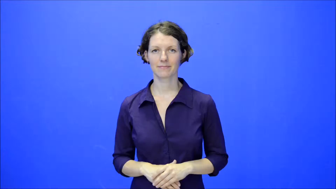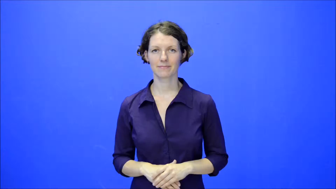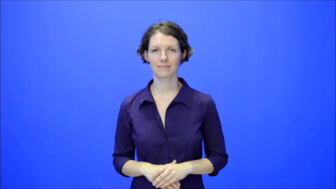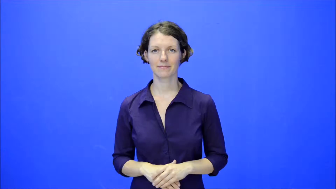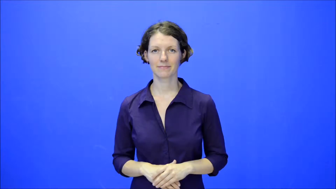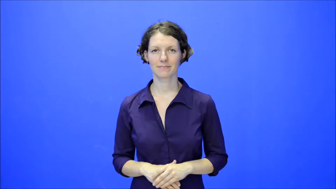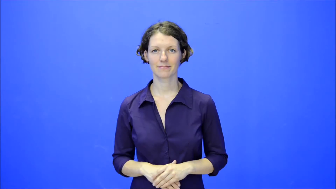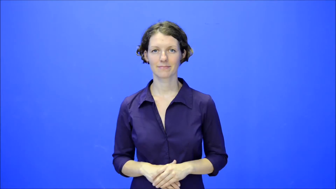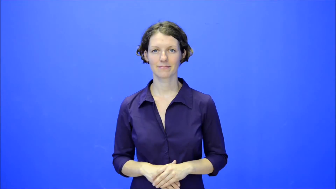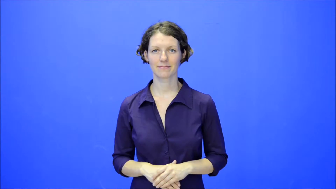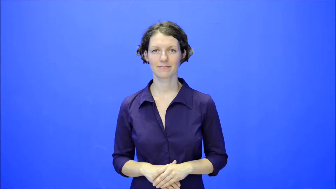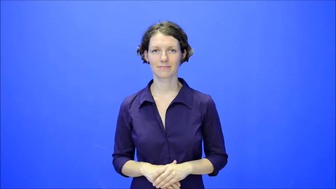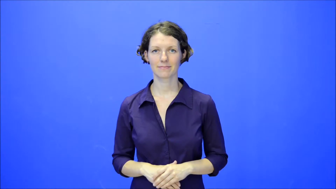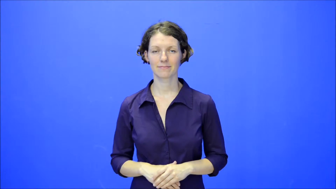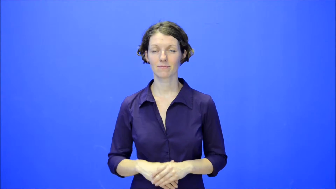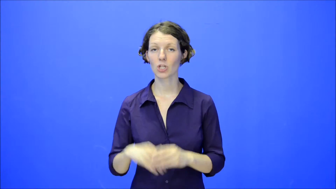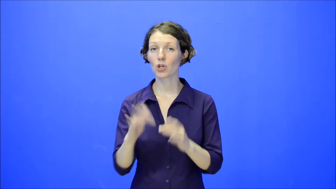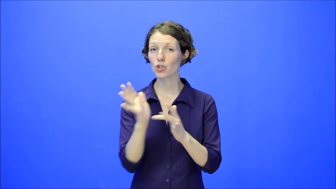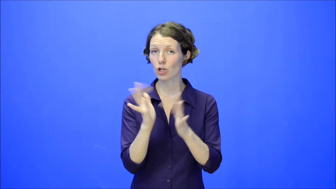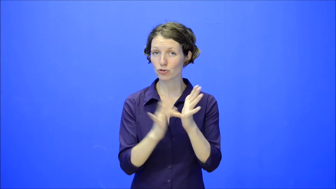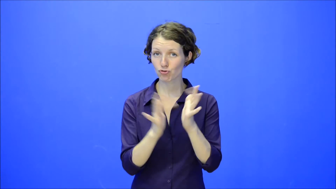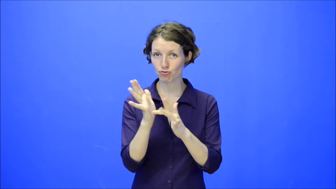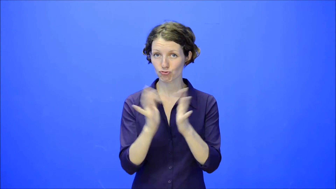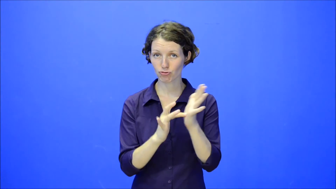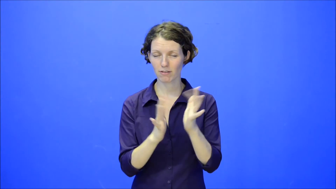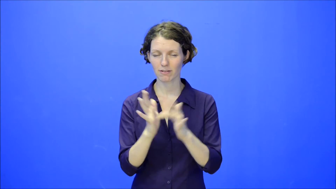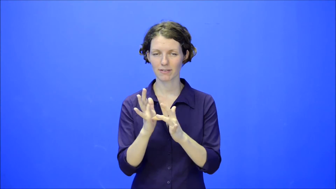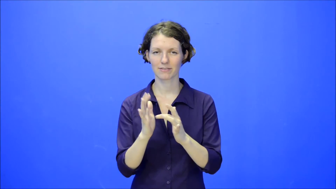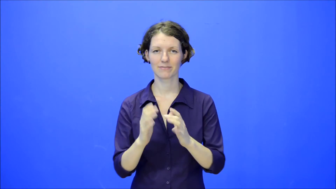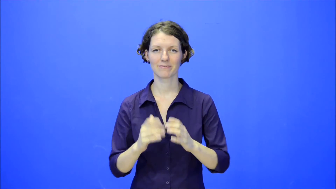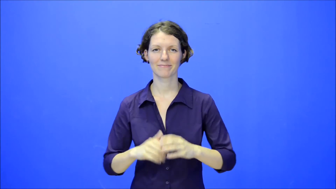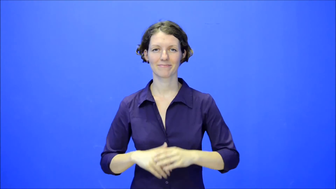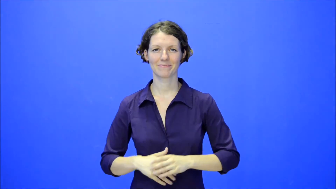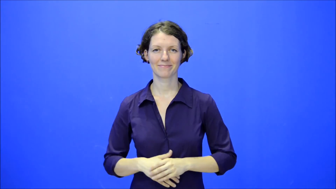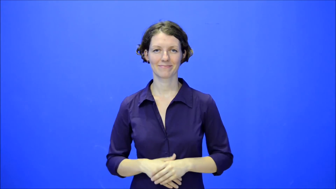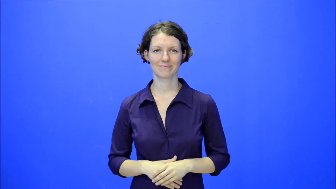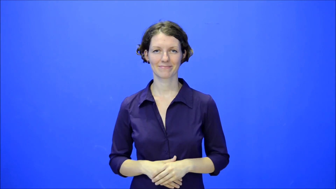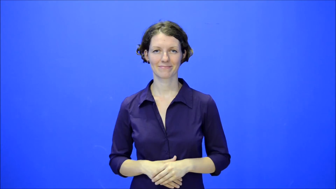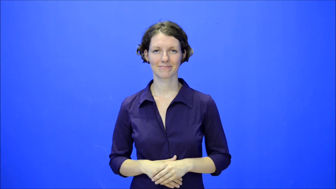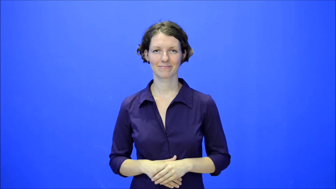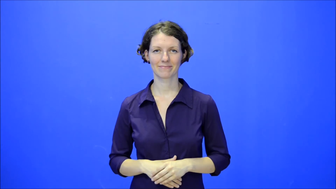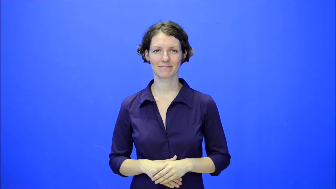Ježíšek